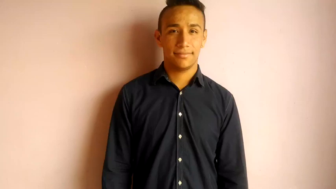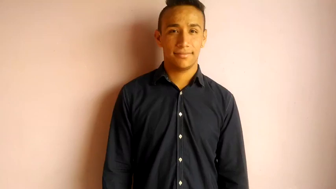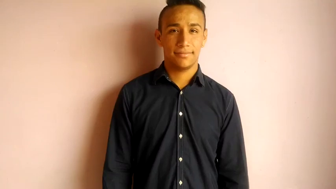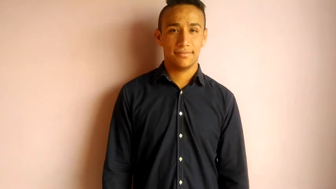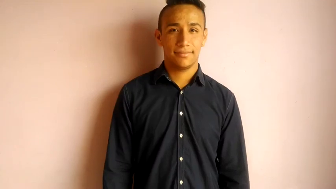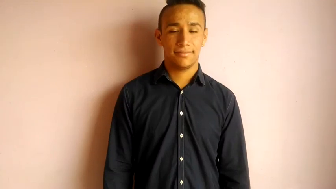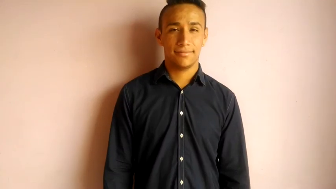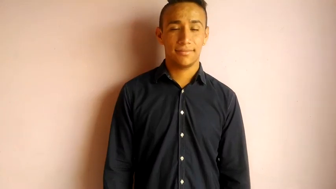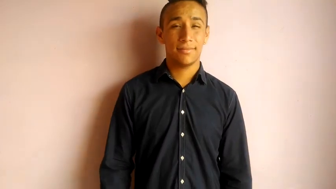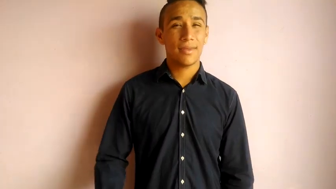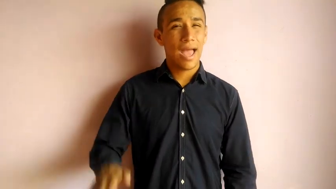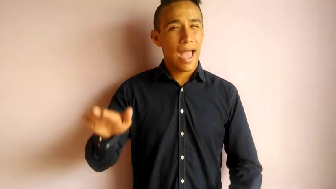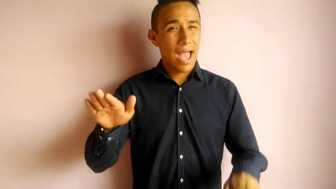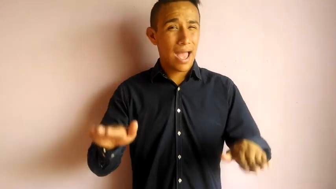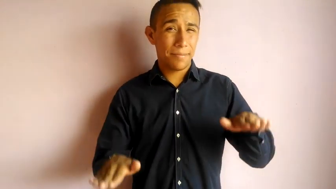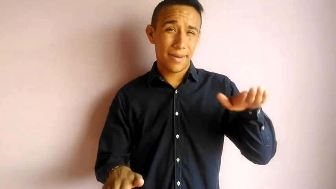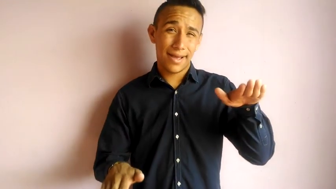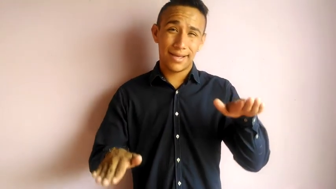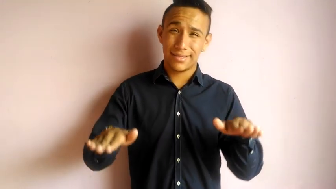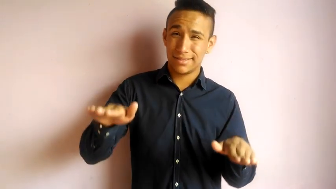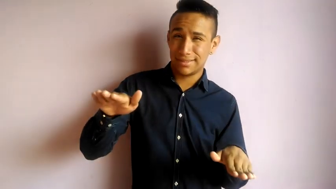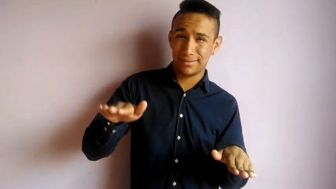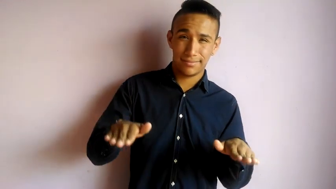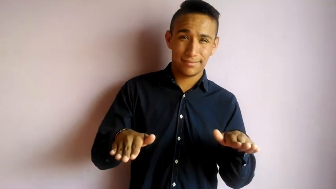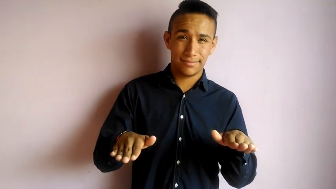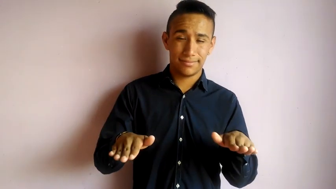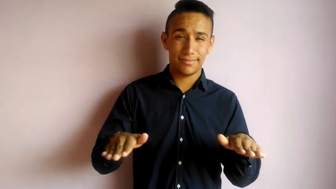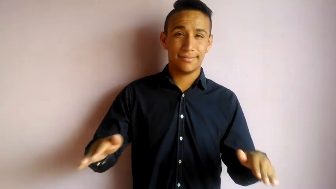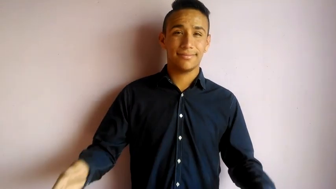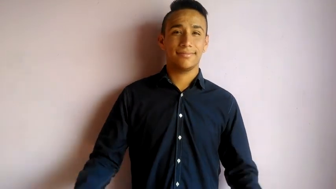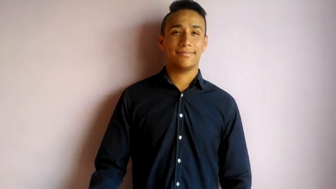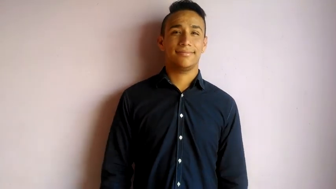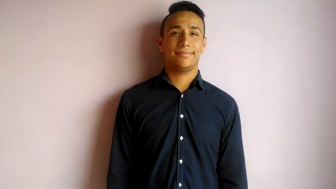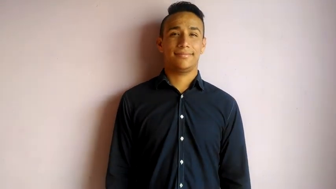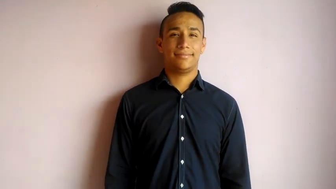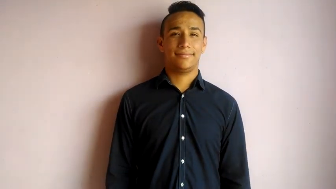a veces